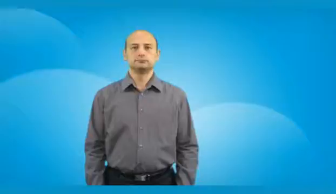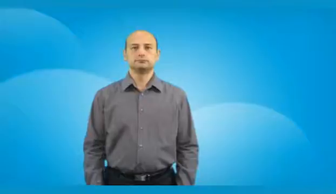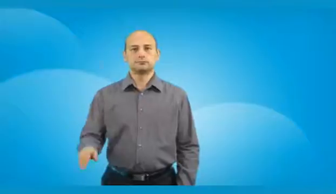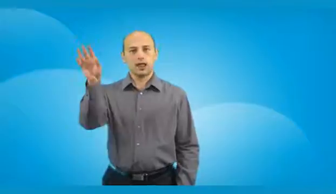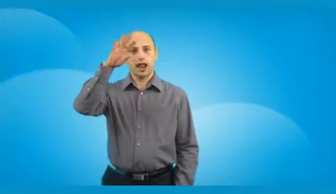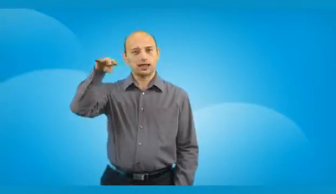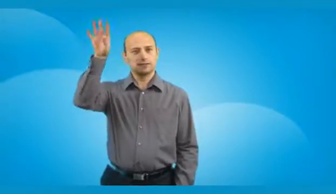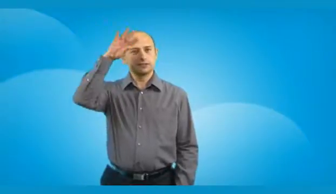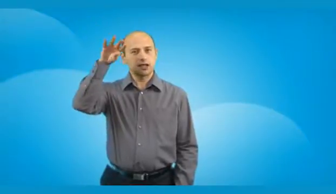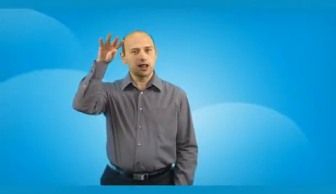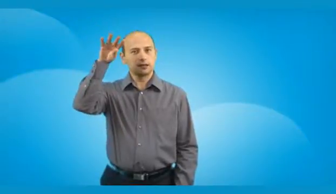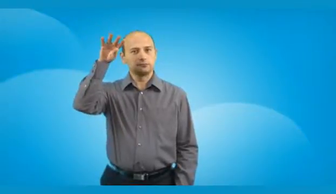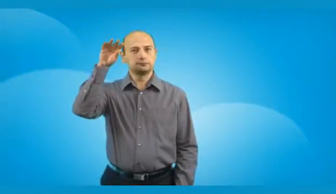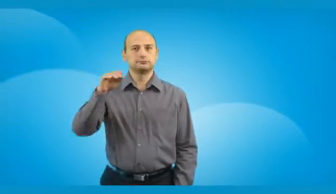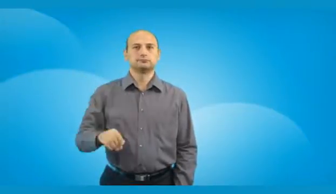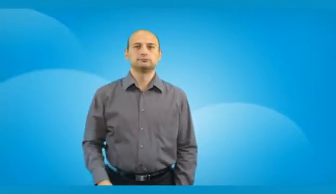Elképzel